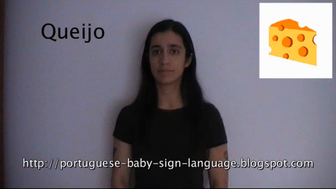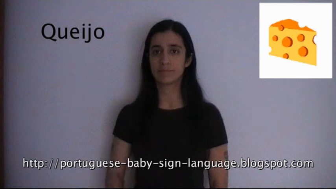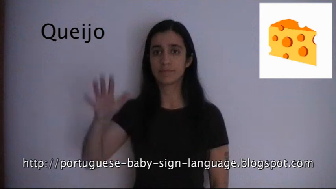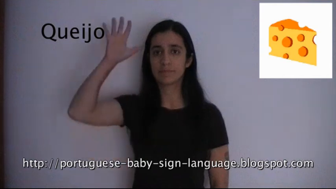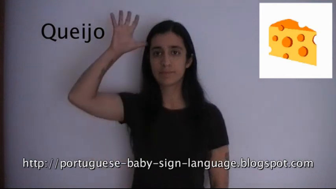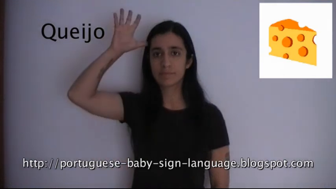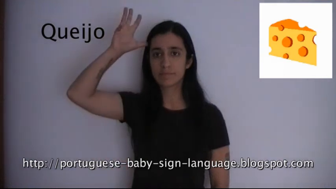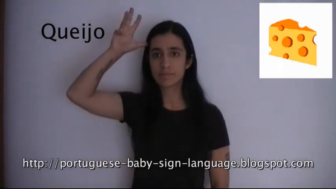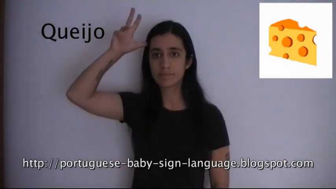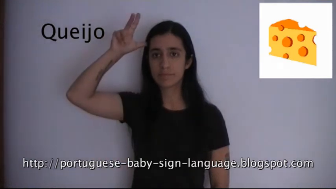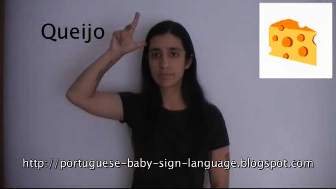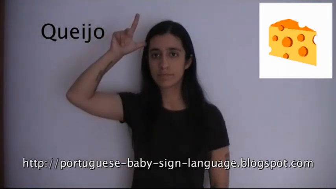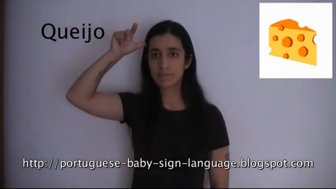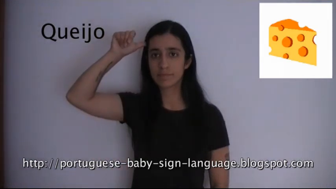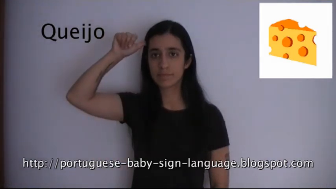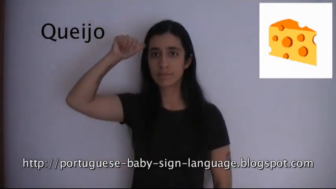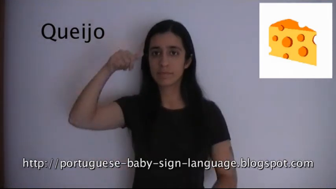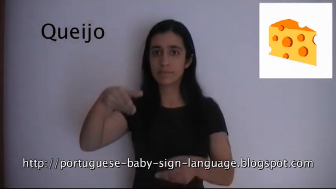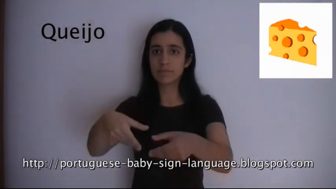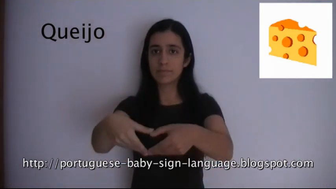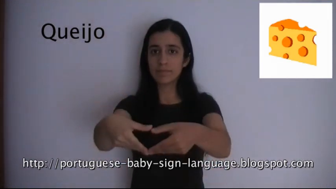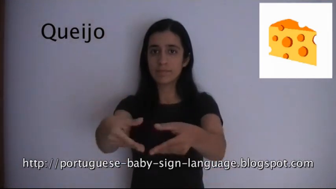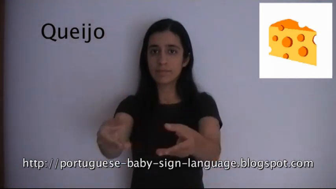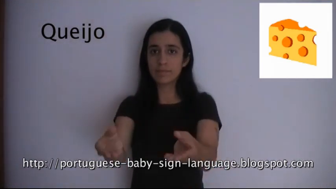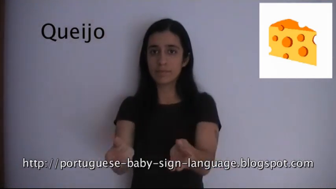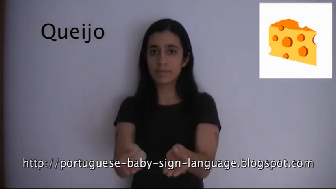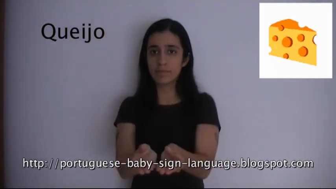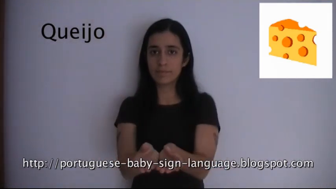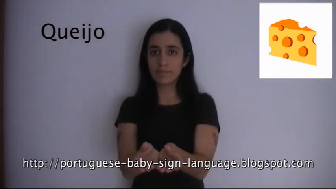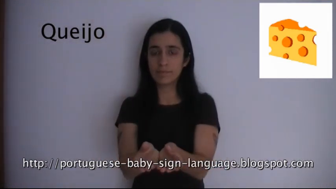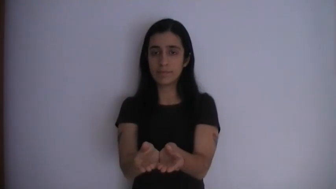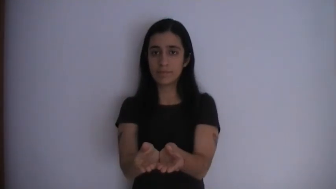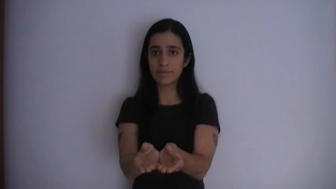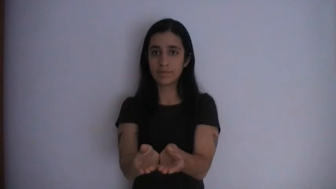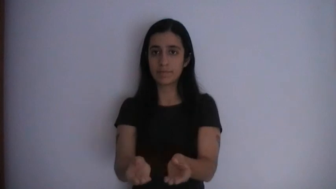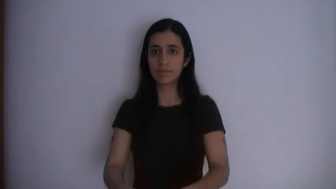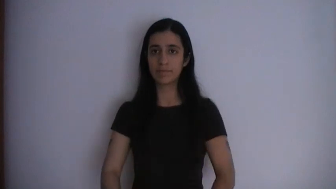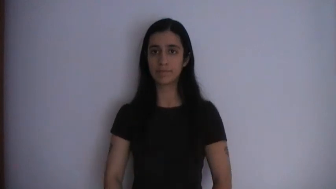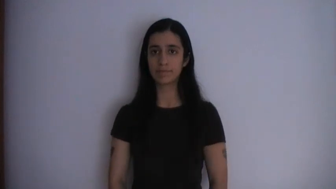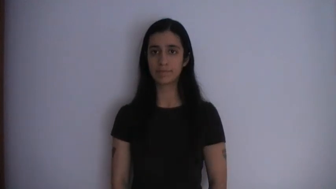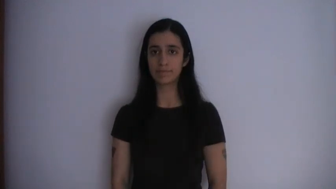queijo